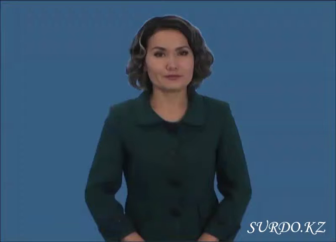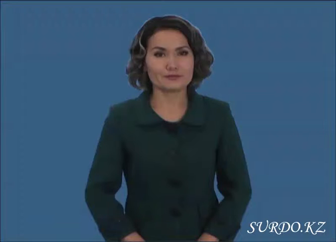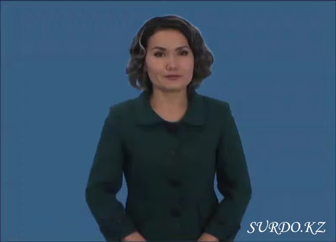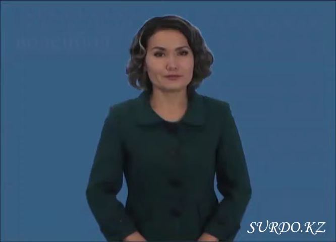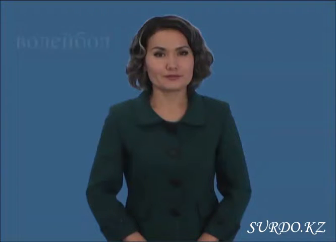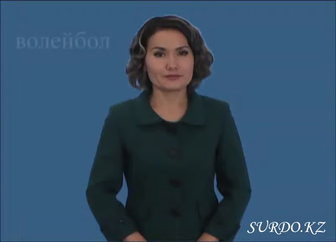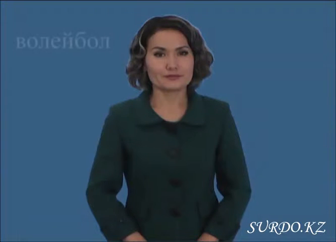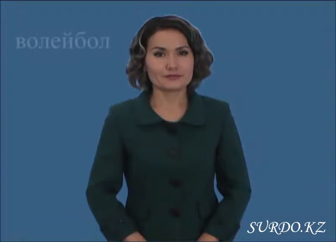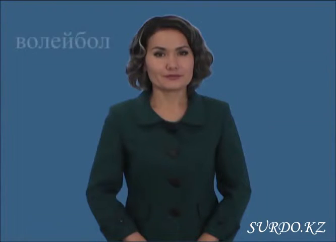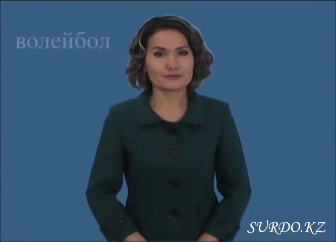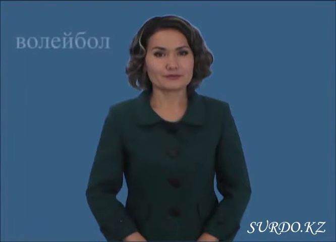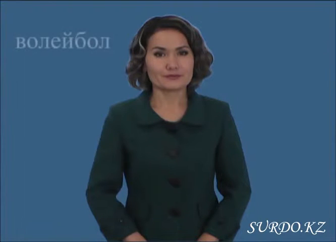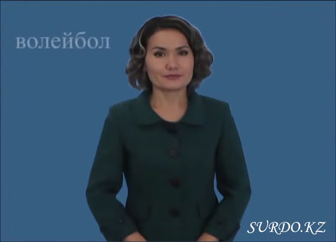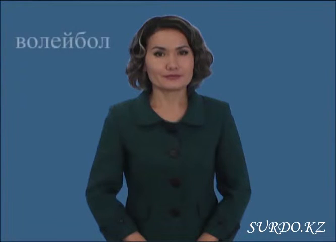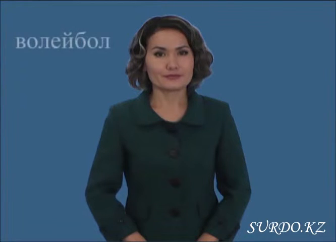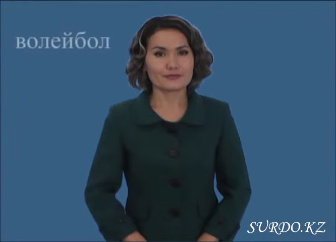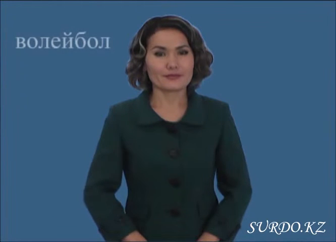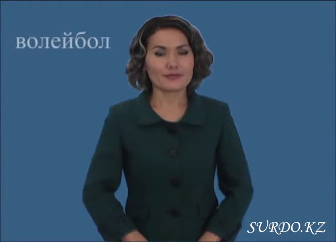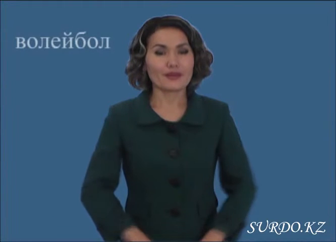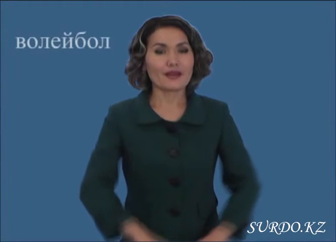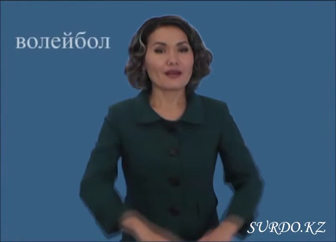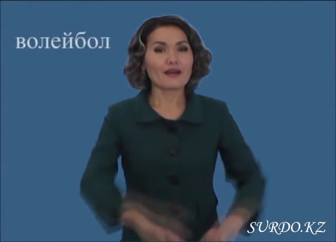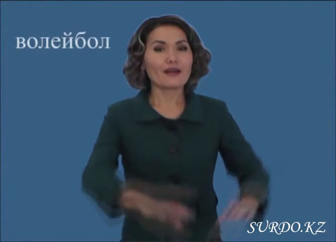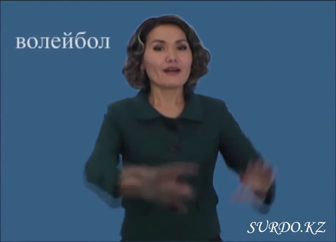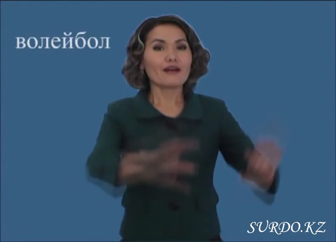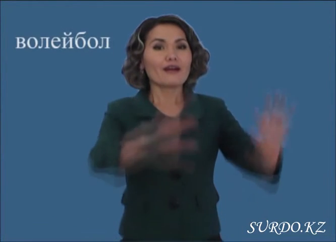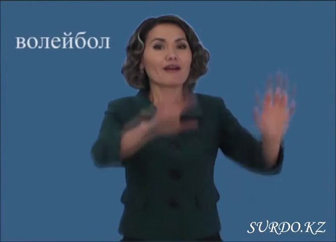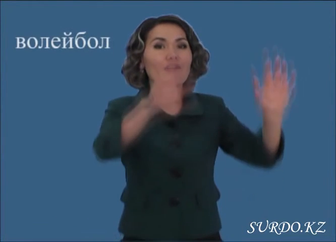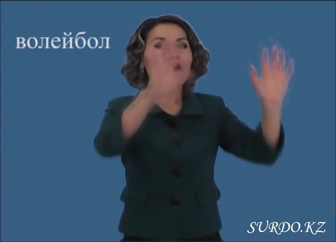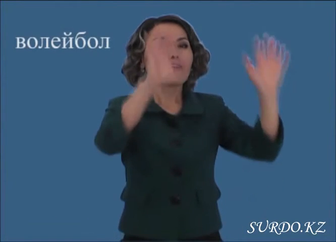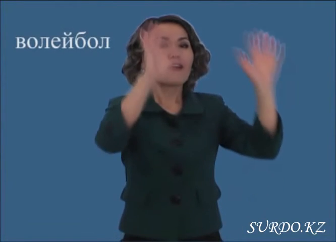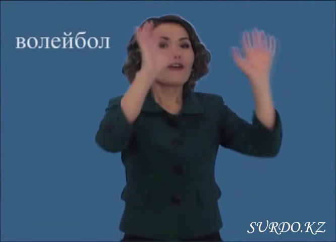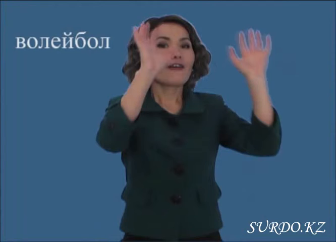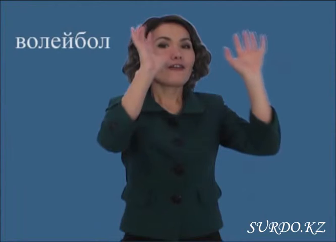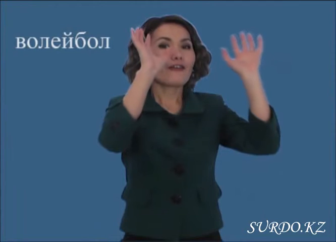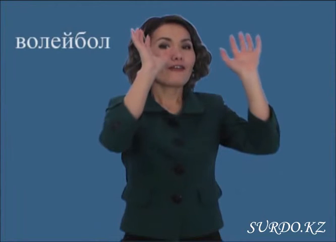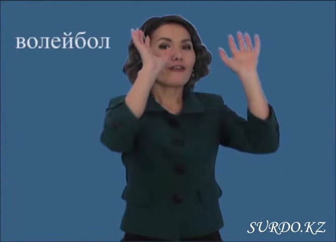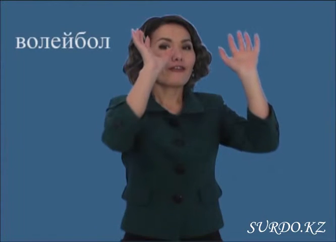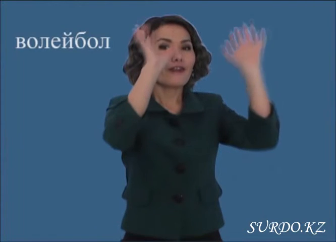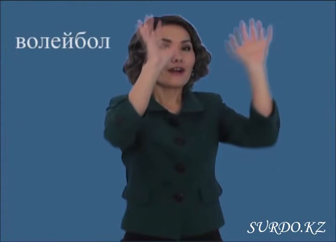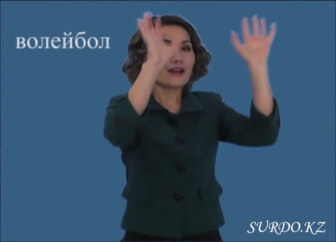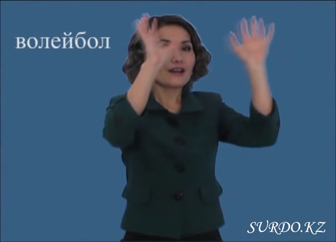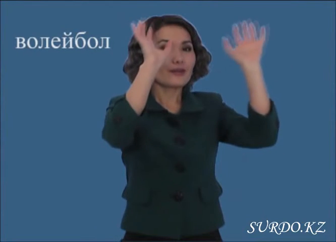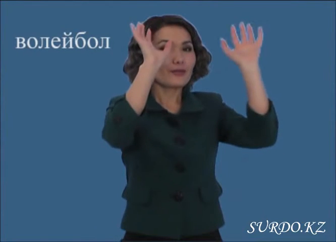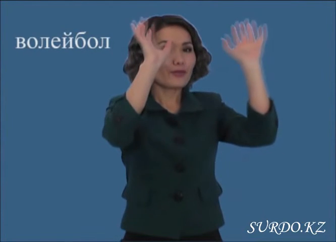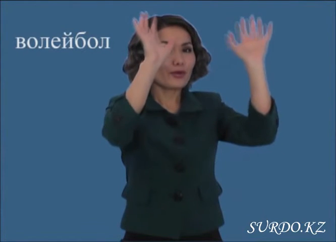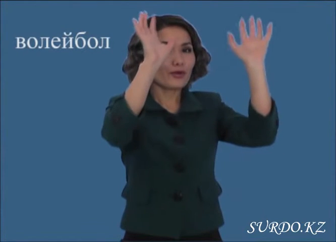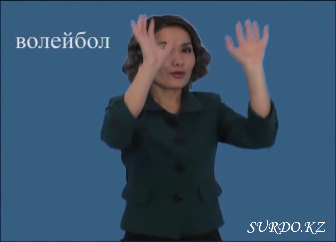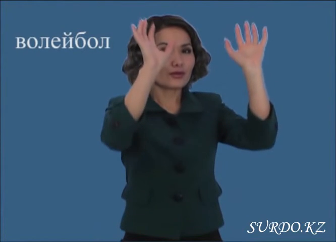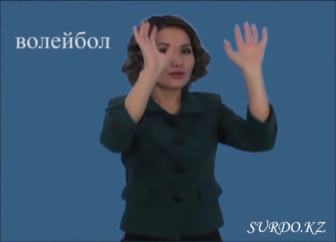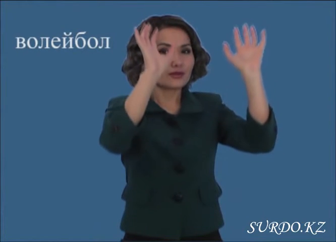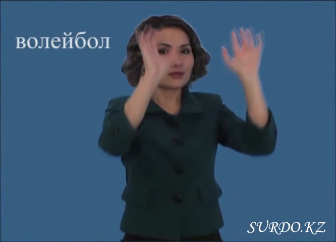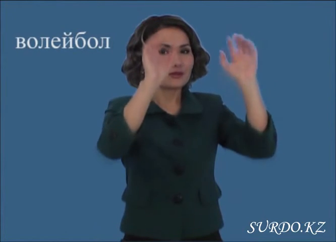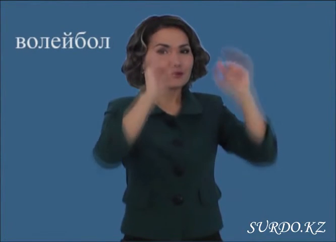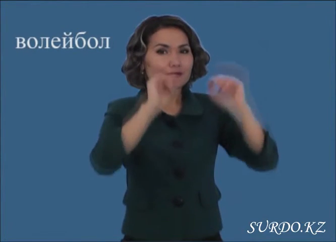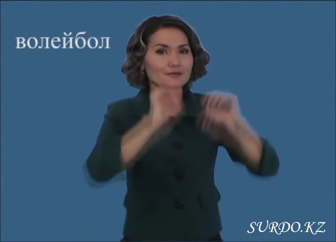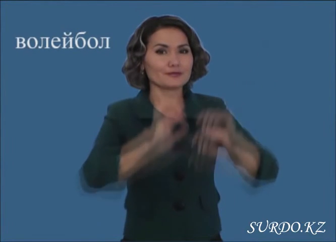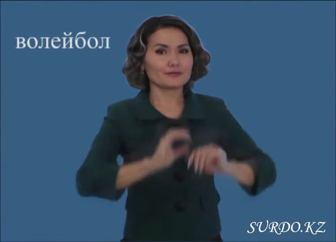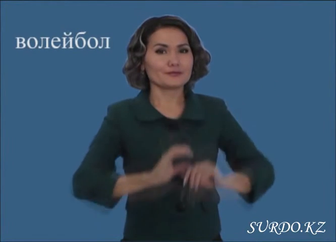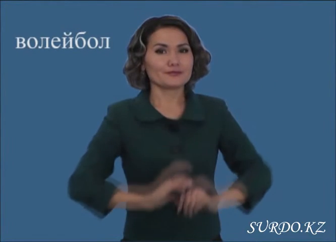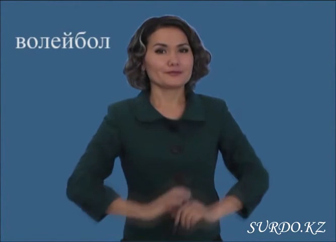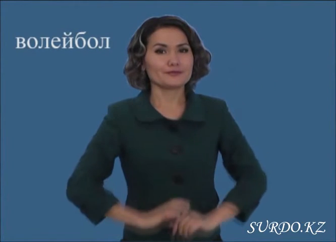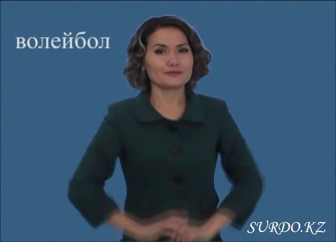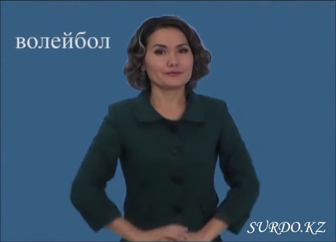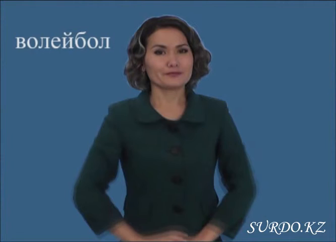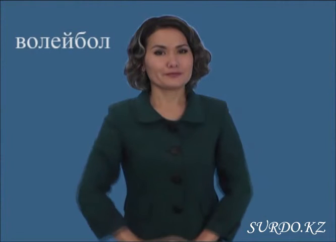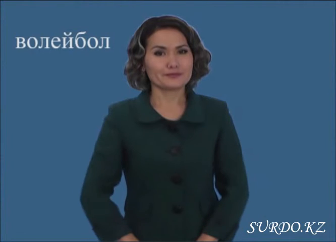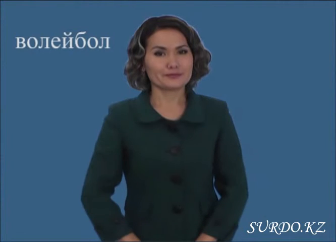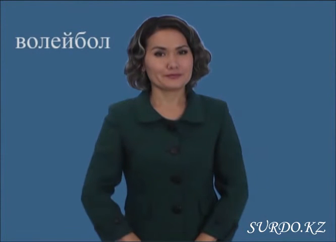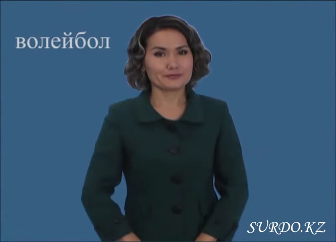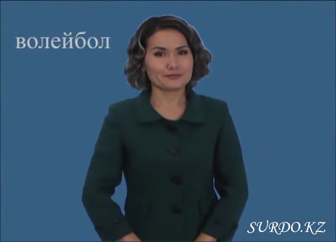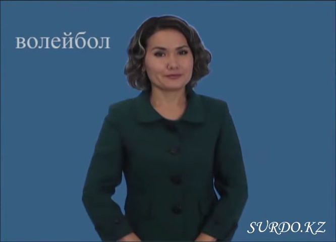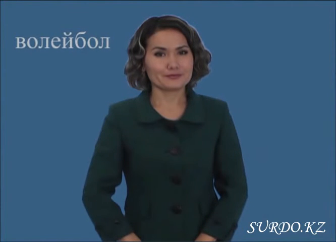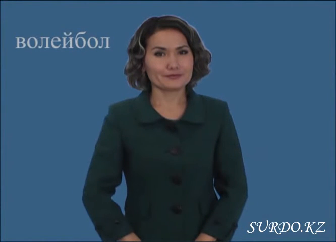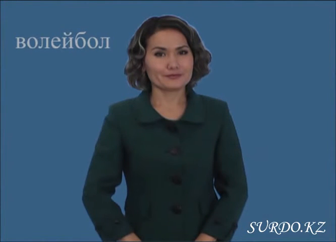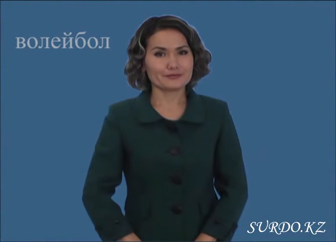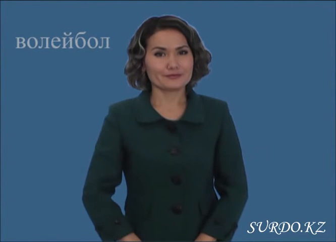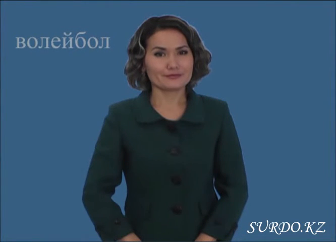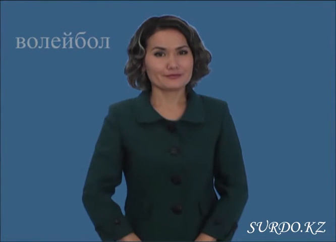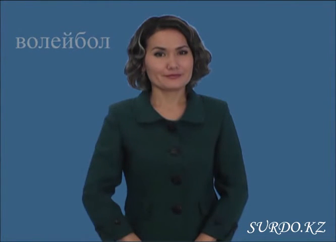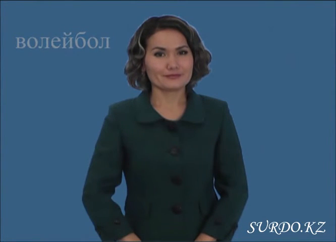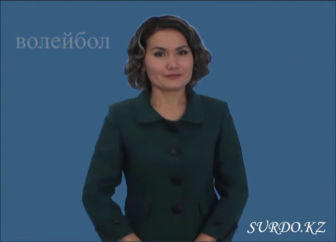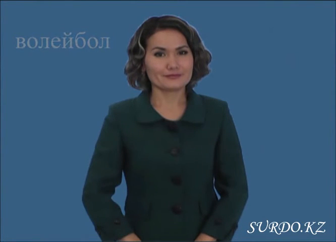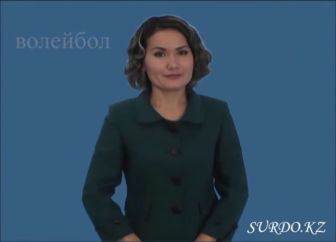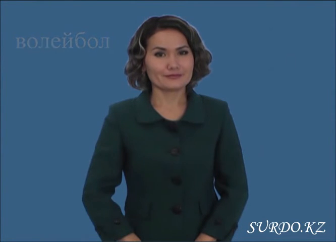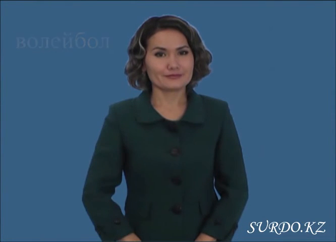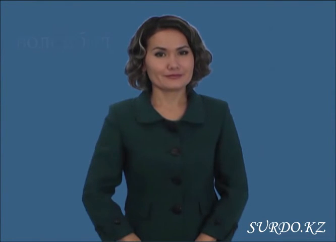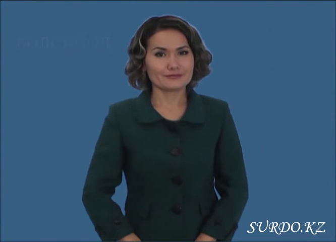Волейбол